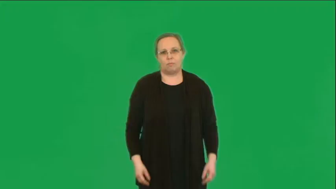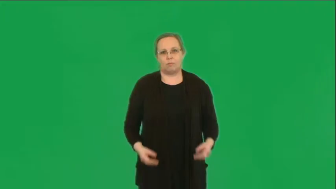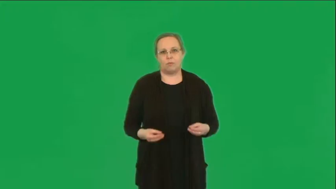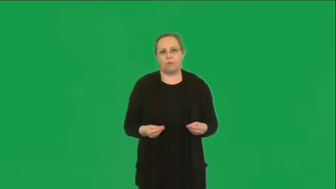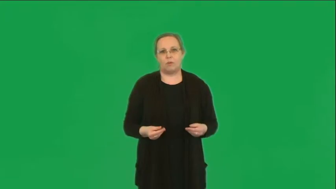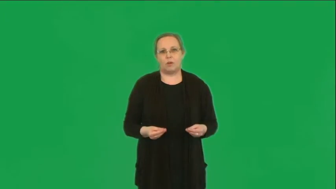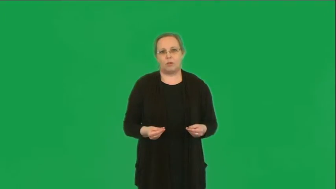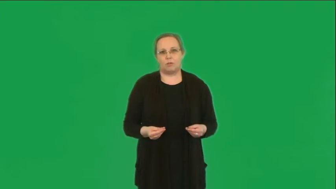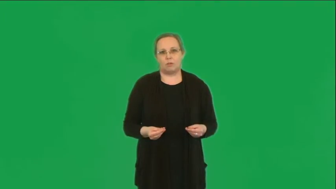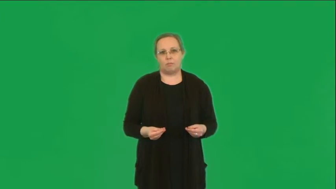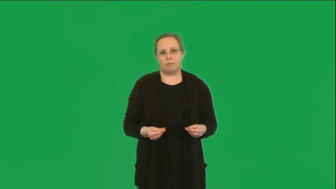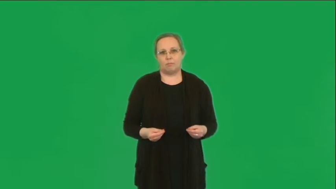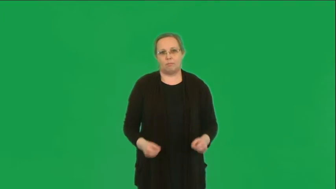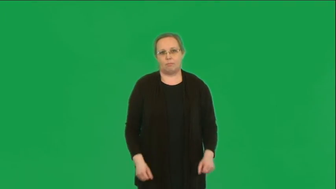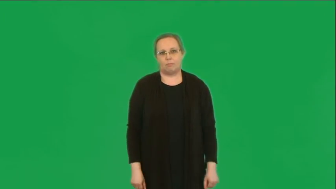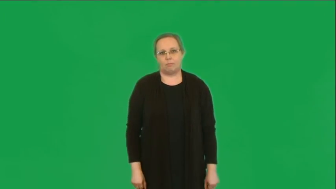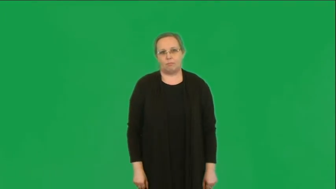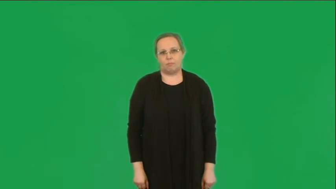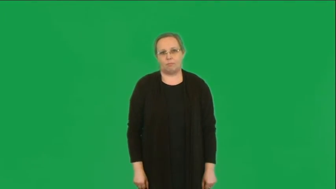finanse